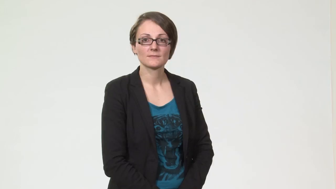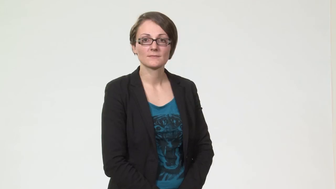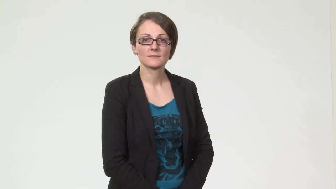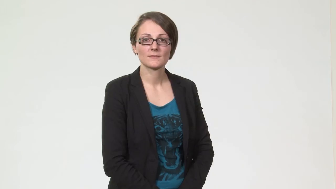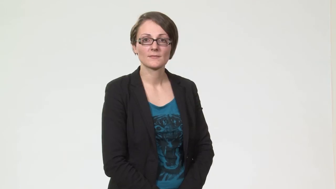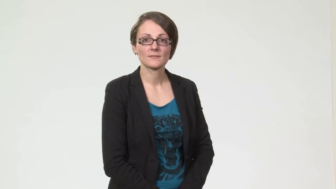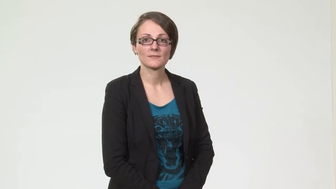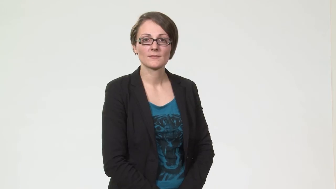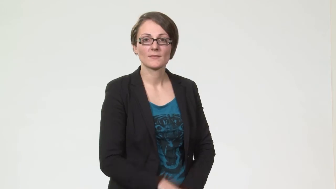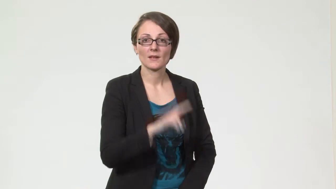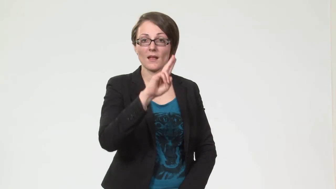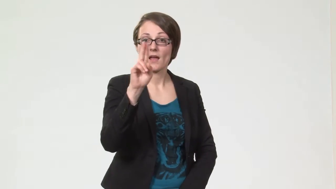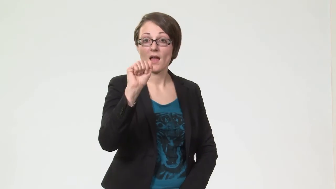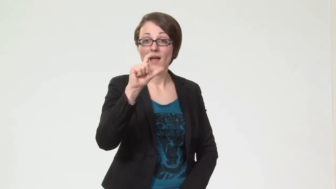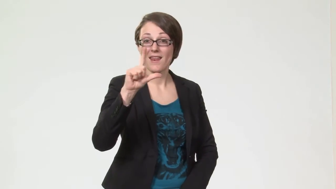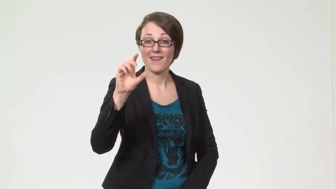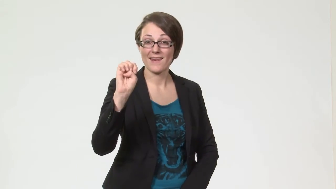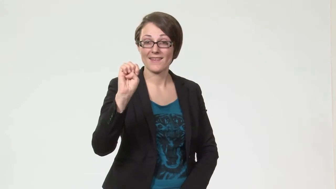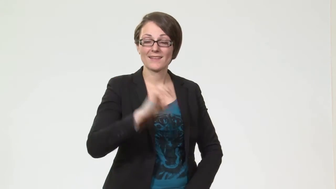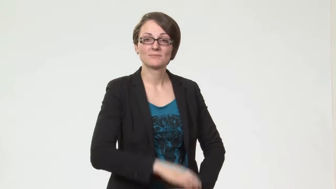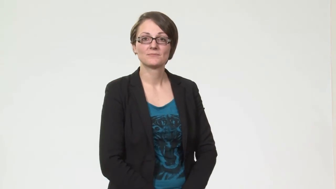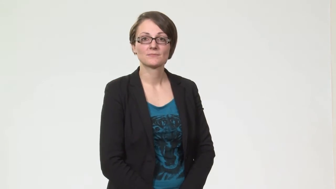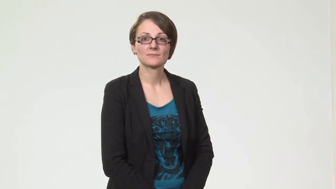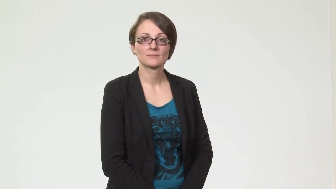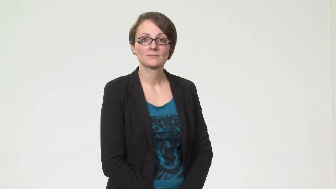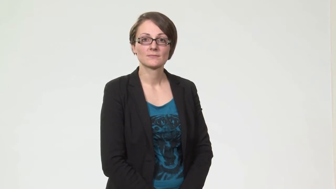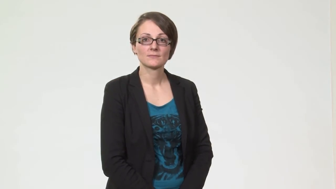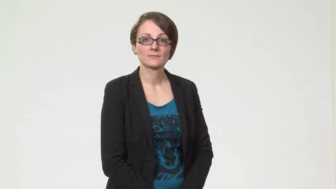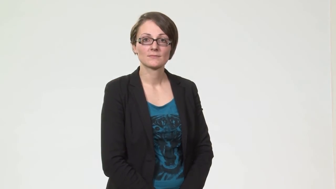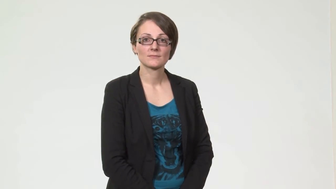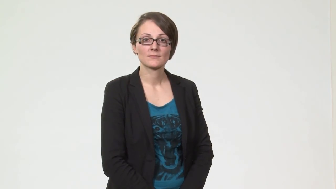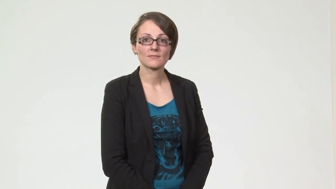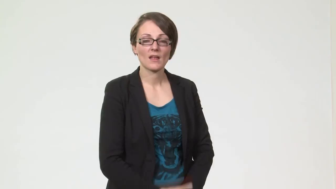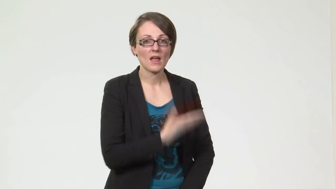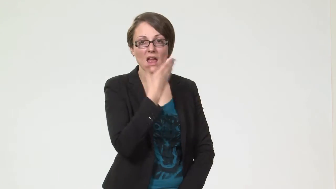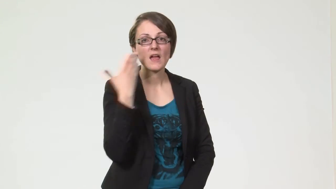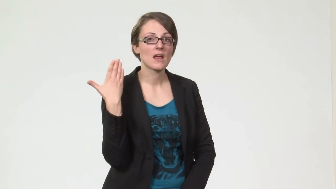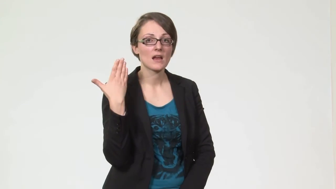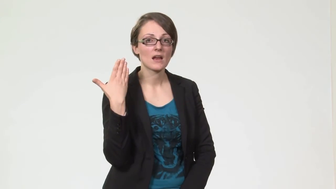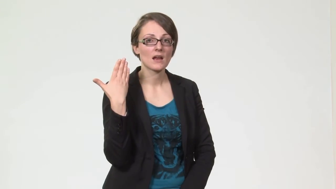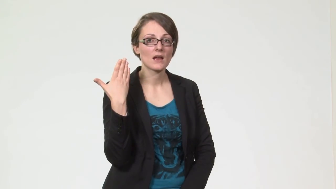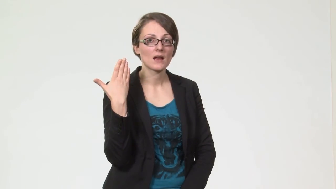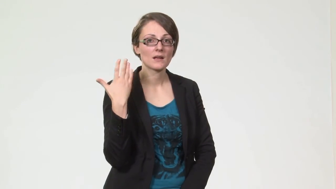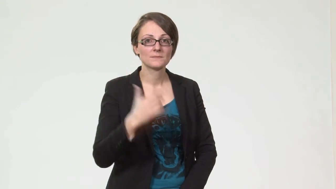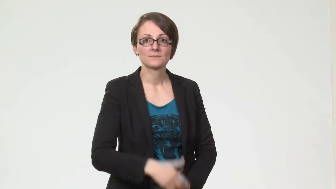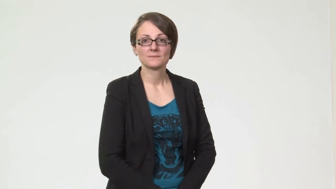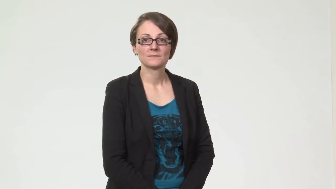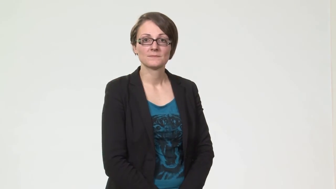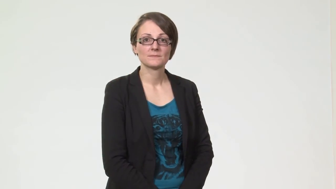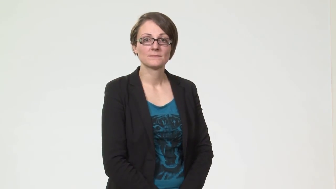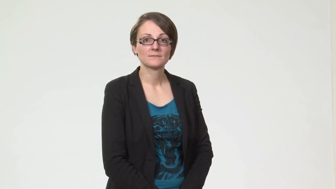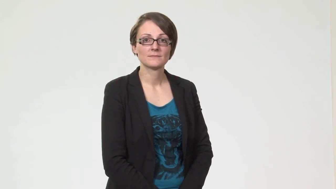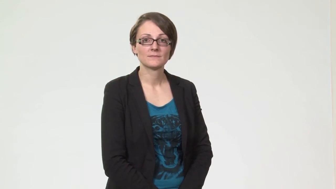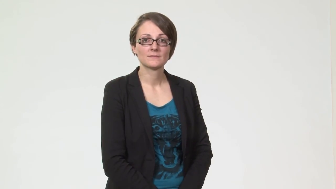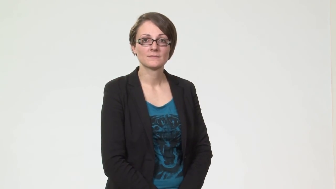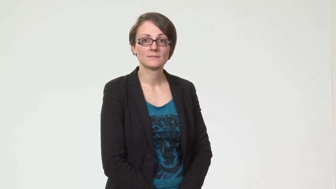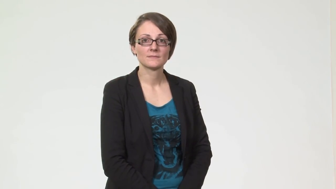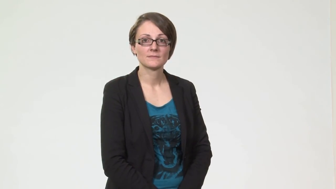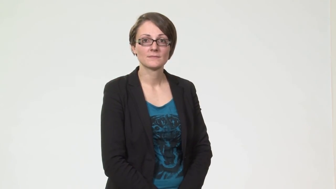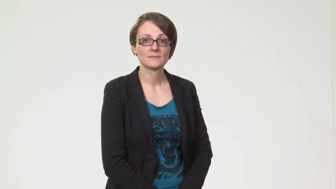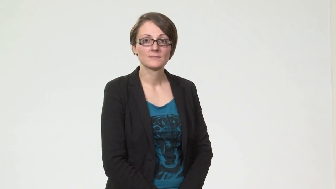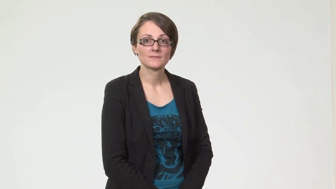Halle